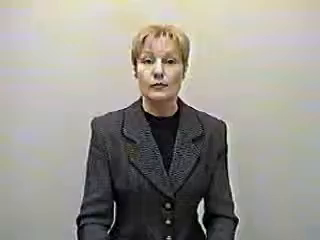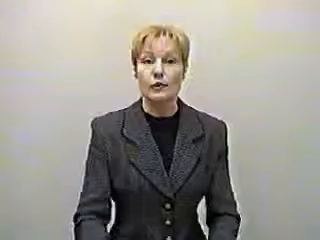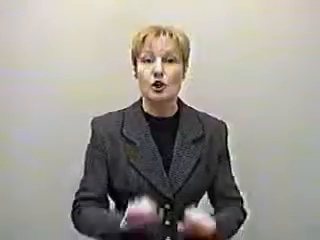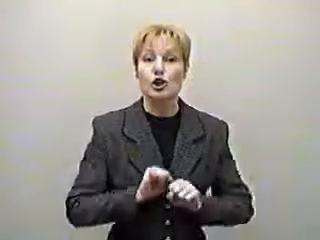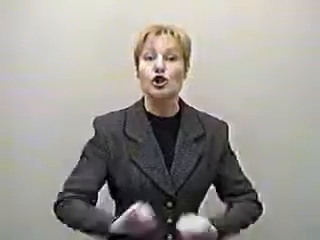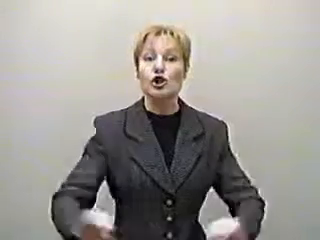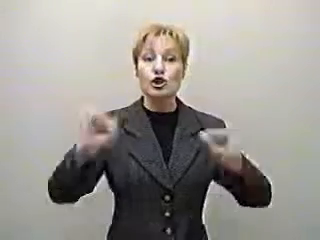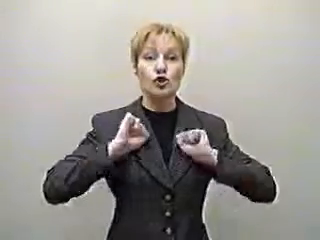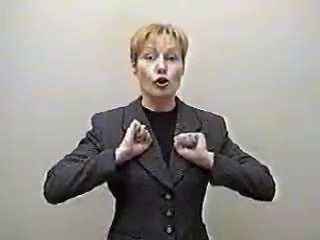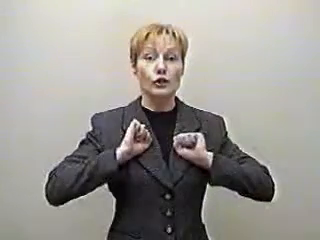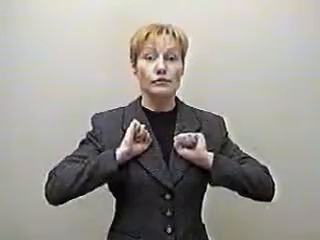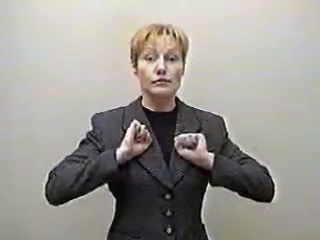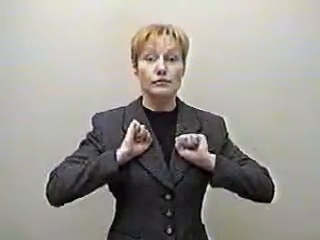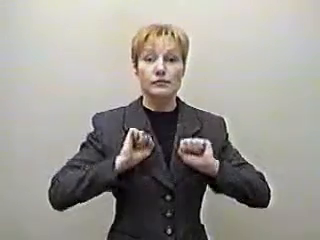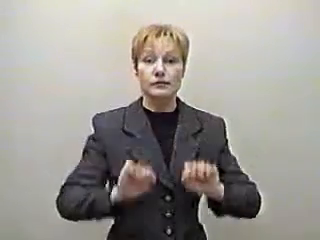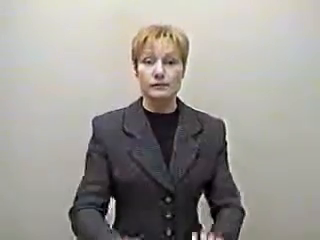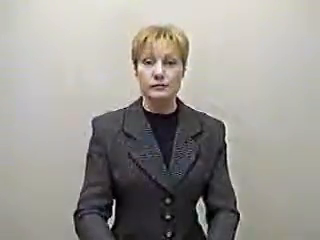шок